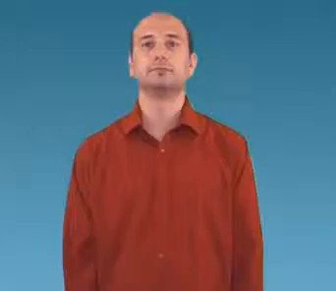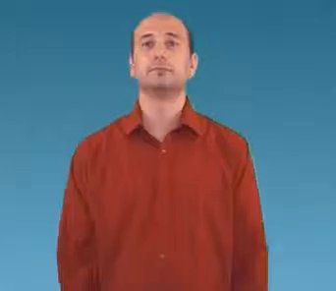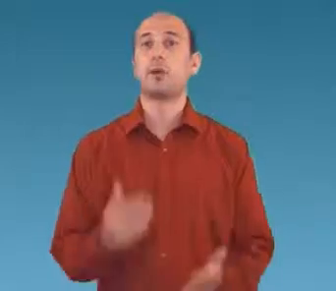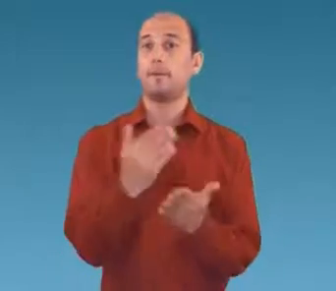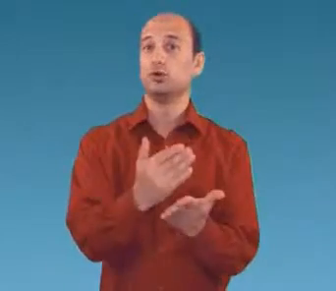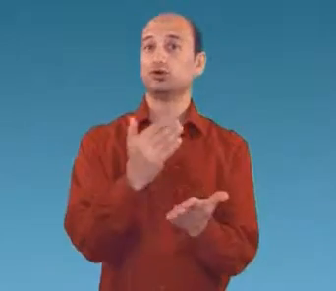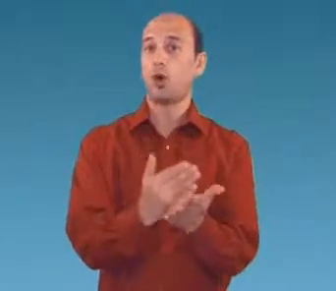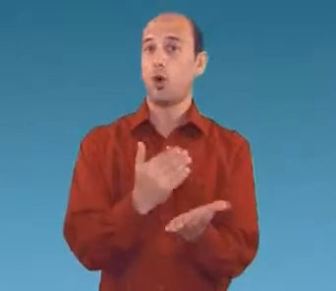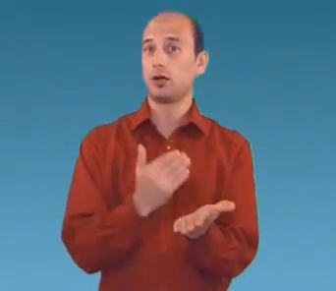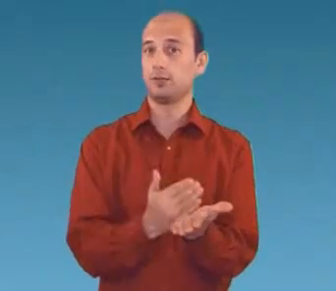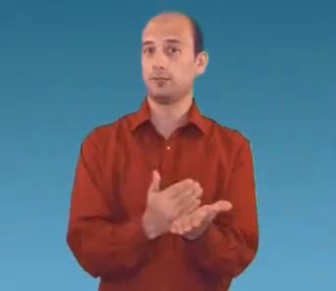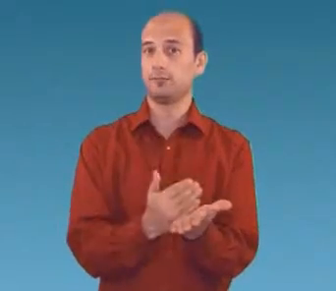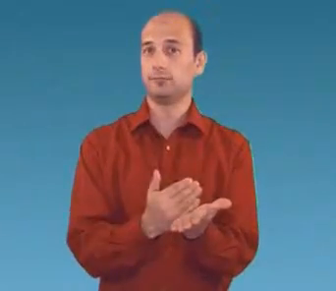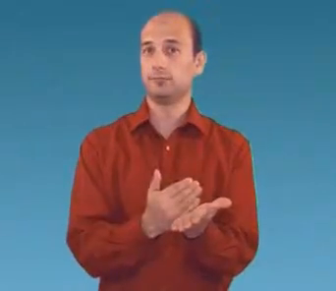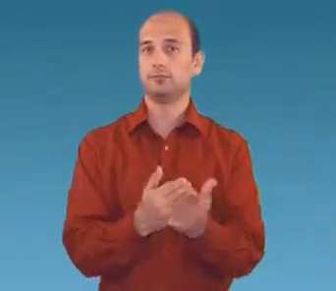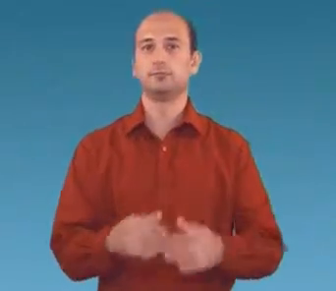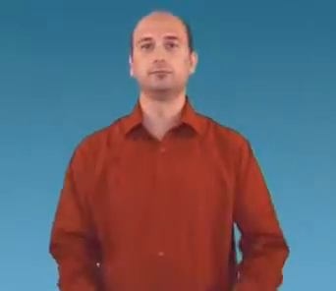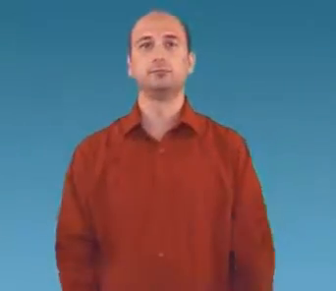Műsor